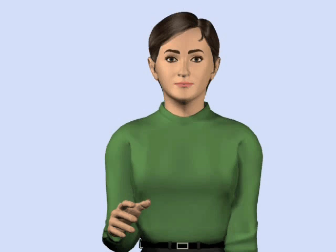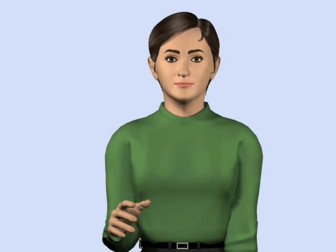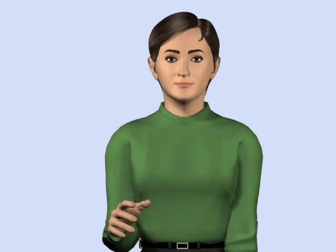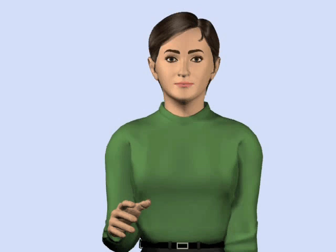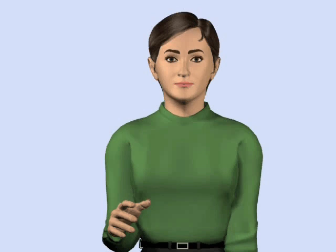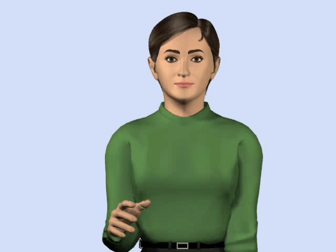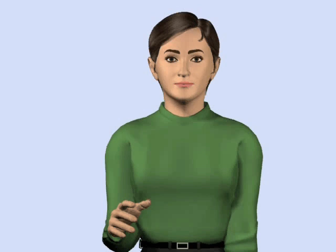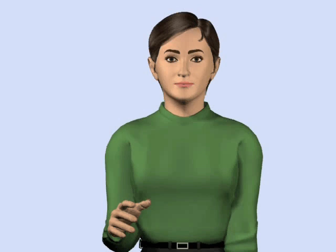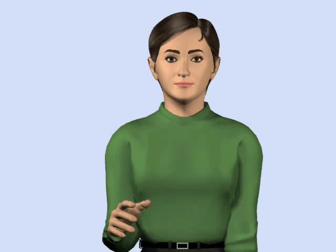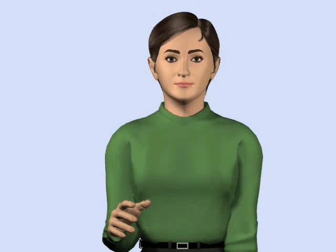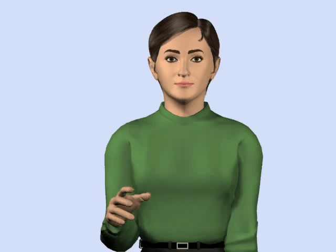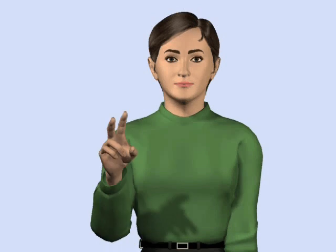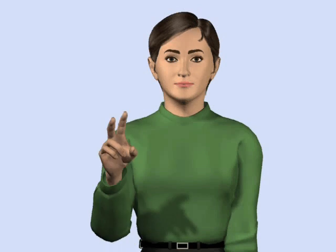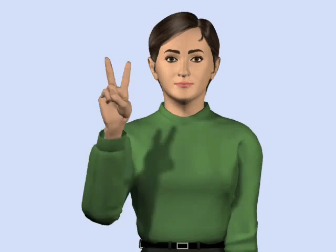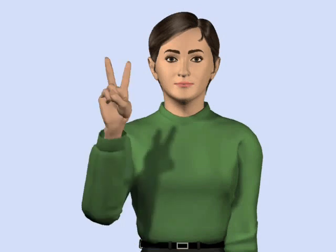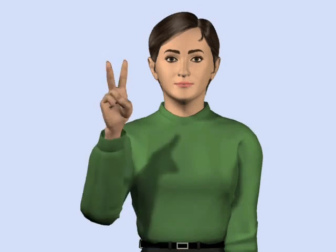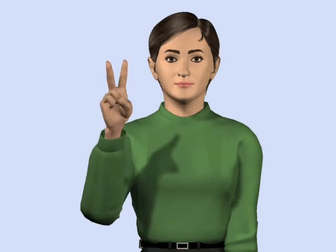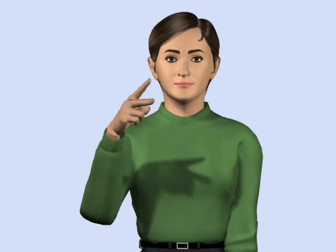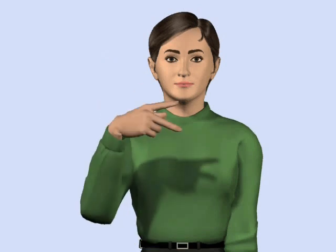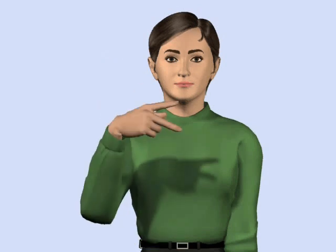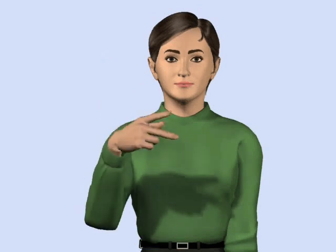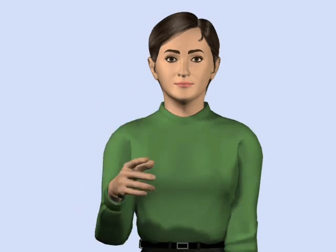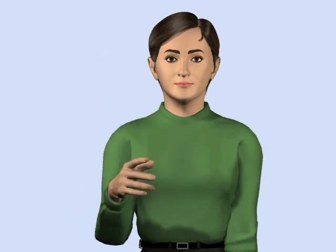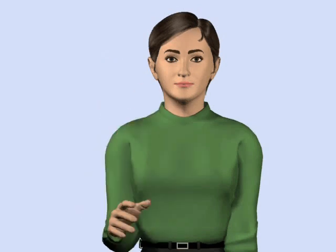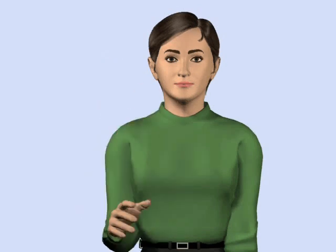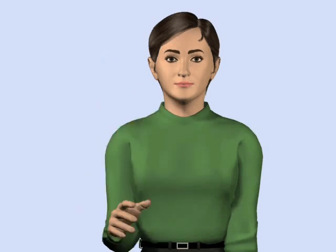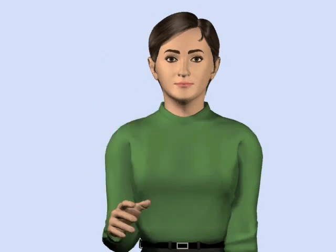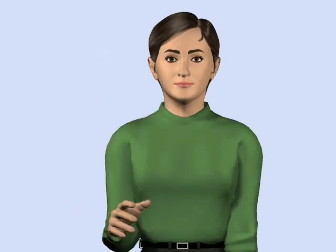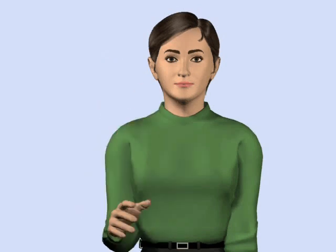Ville Platte